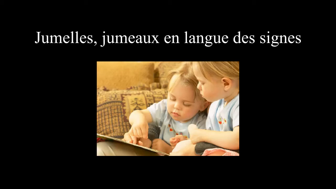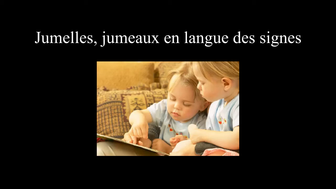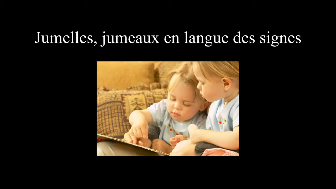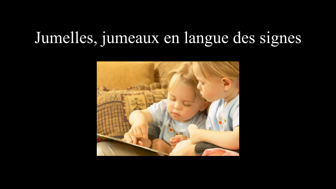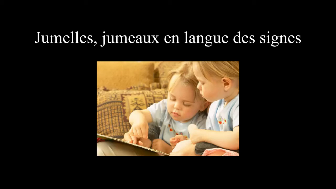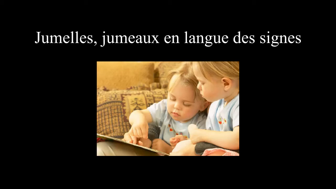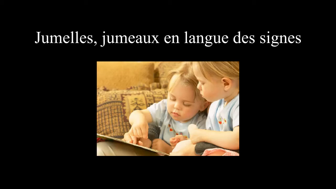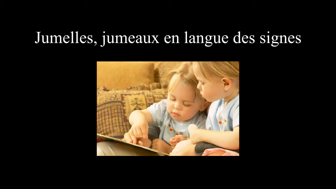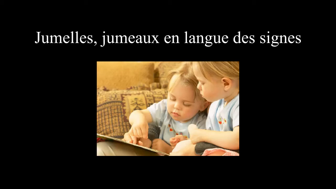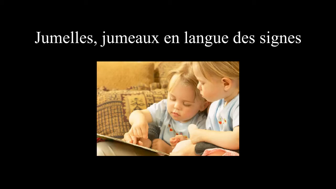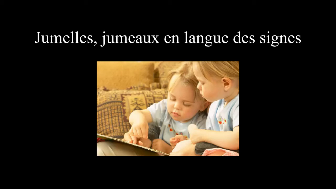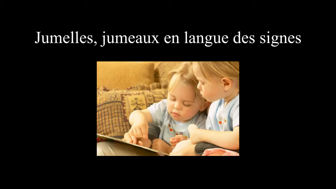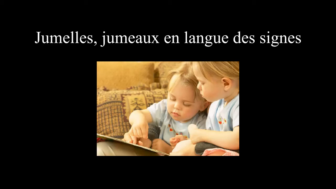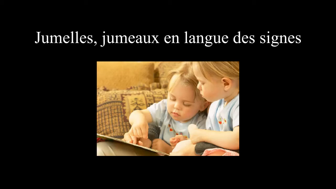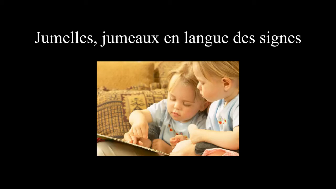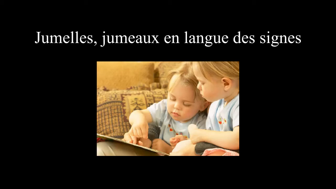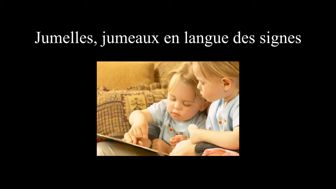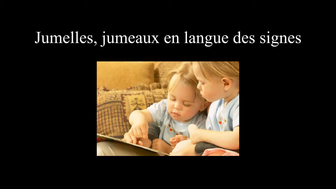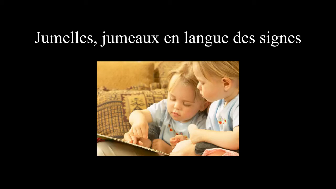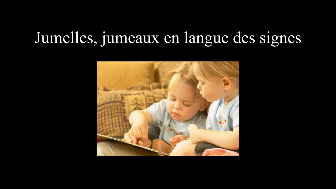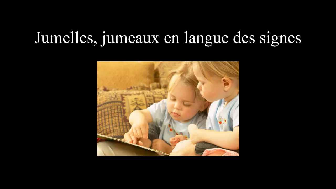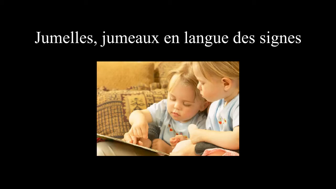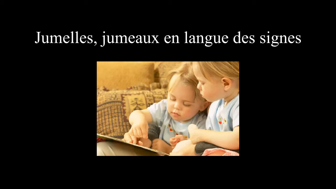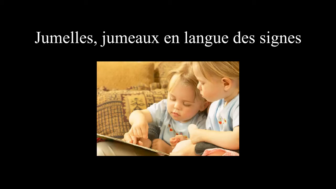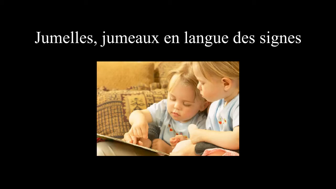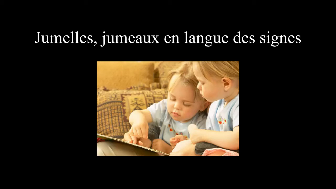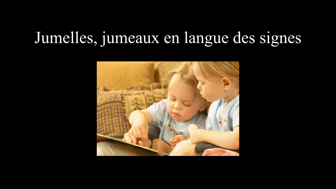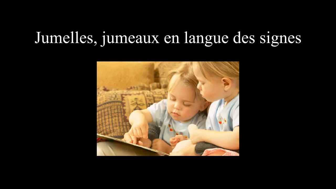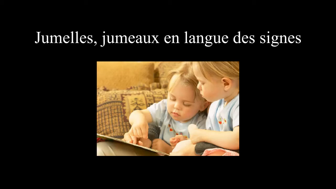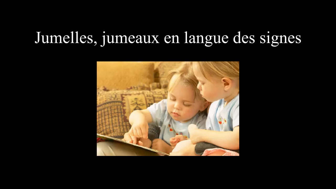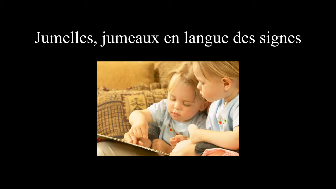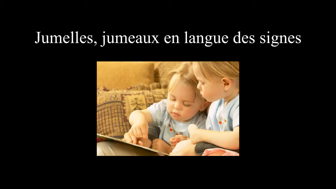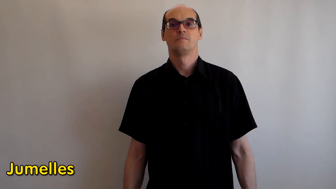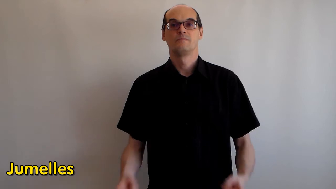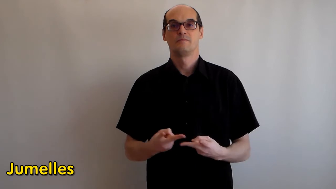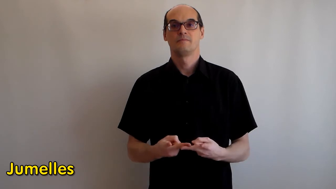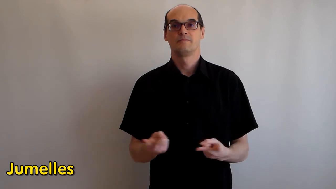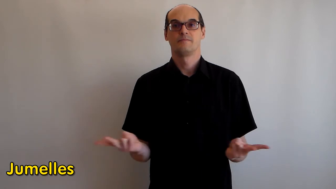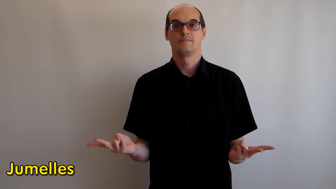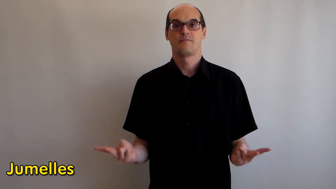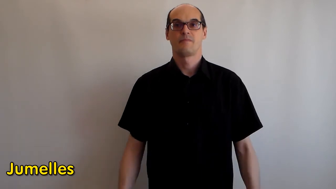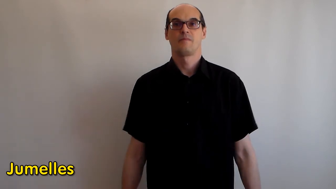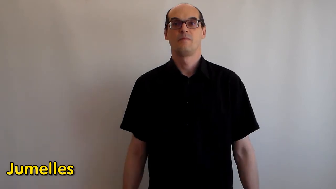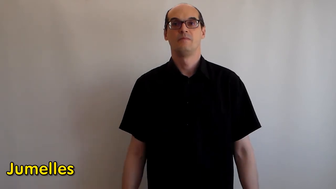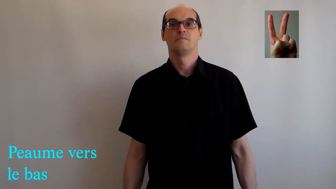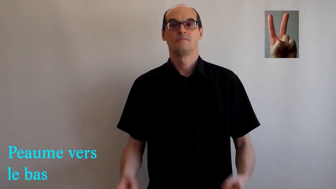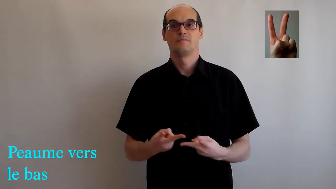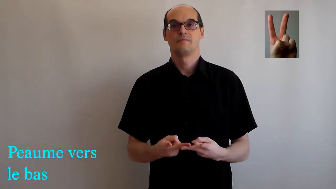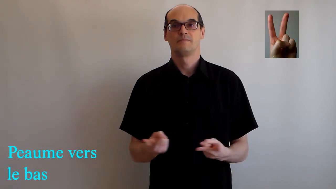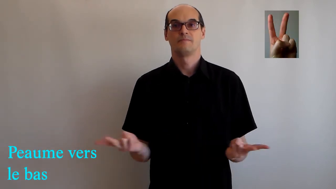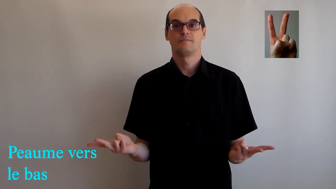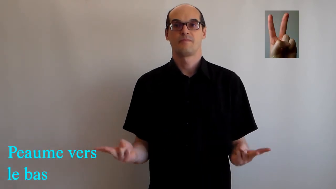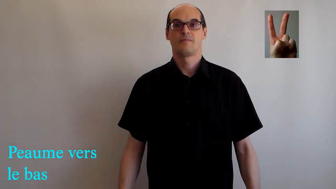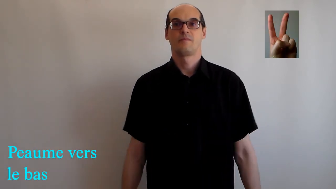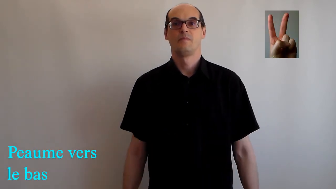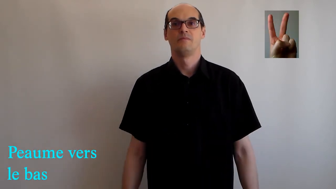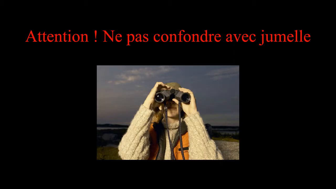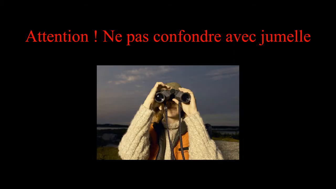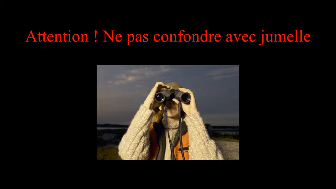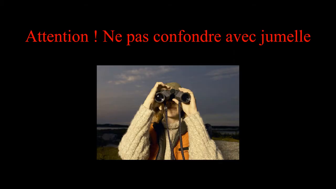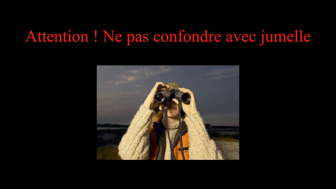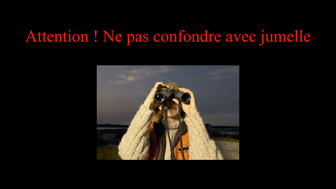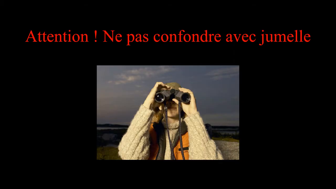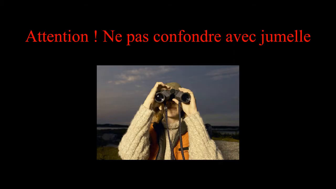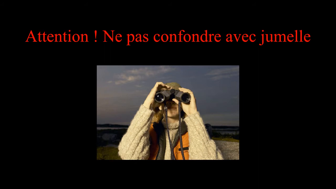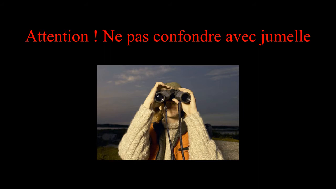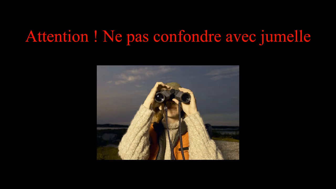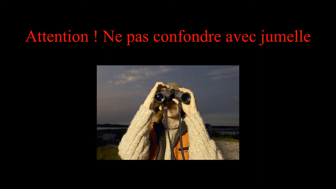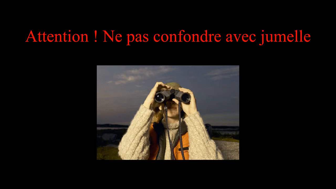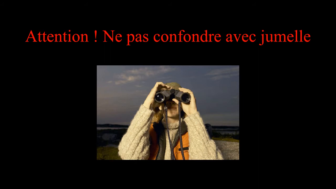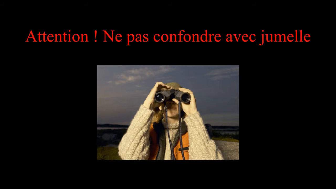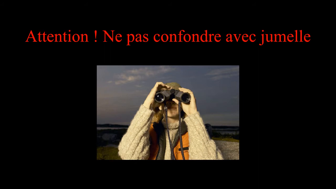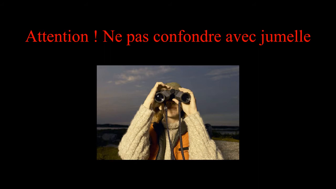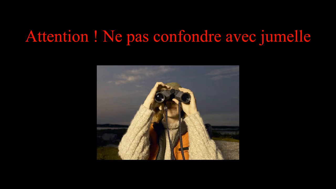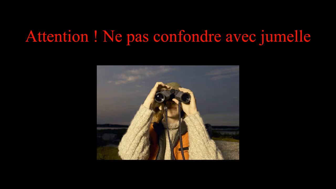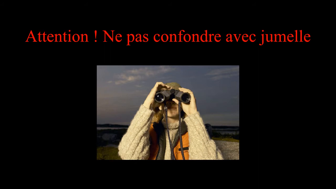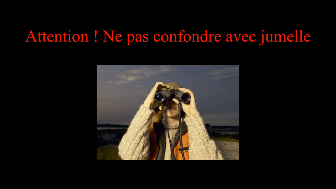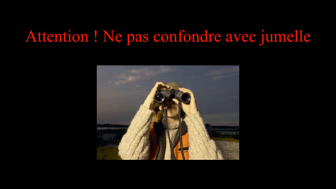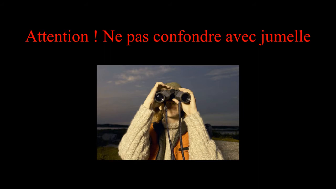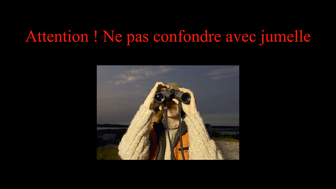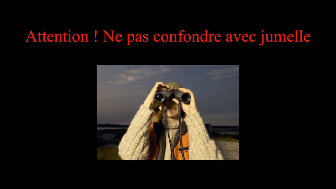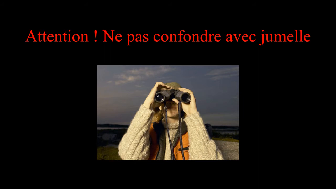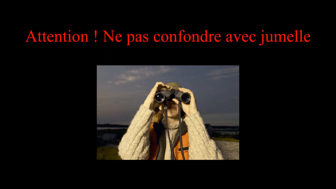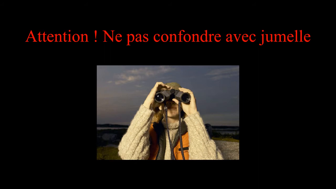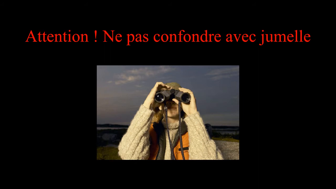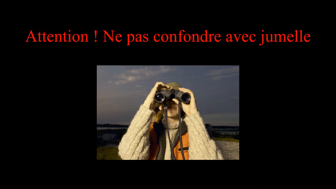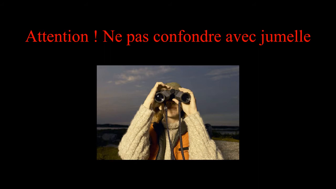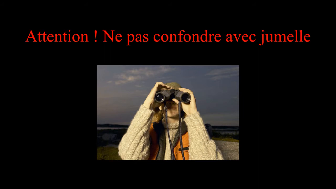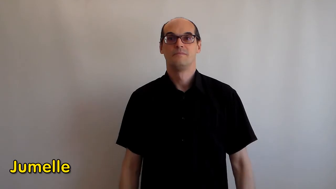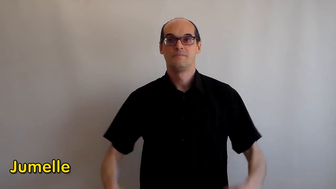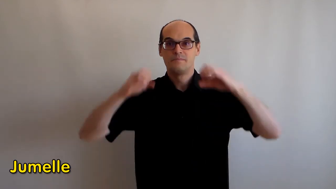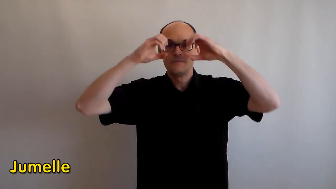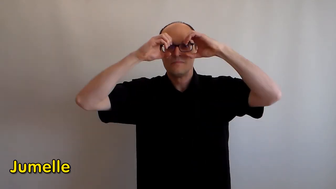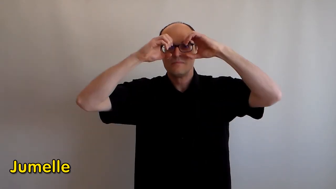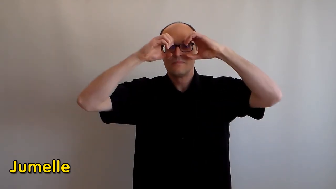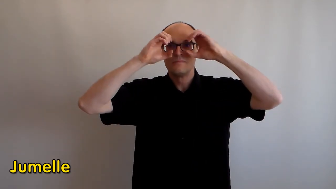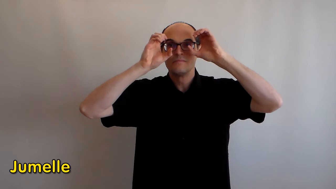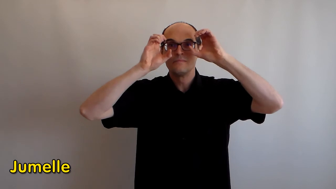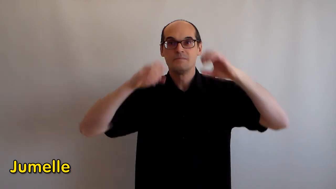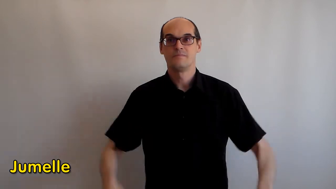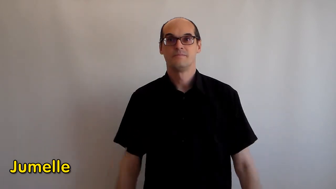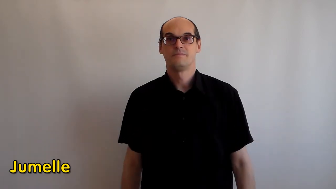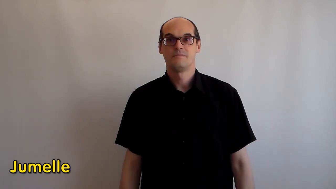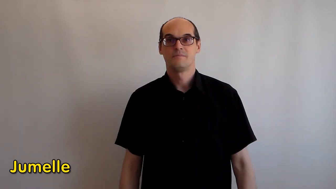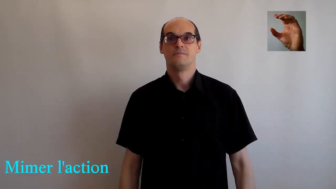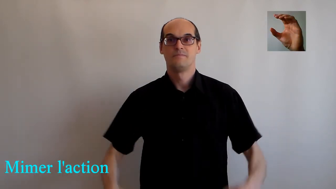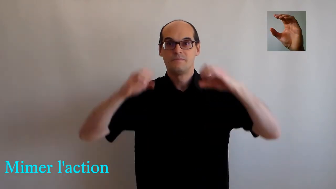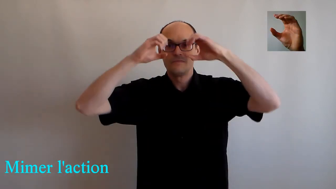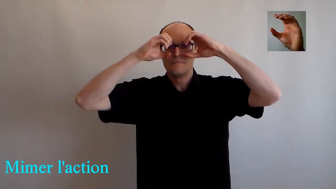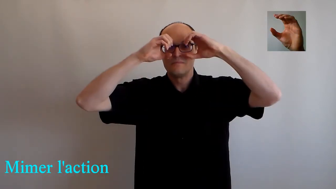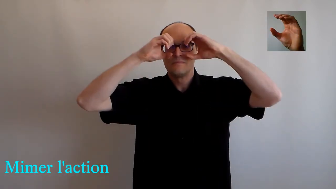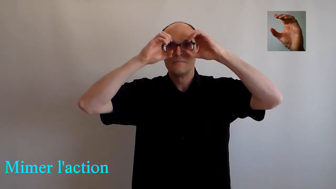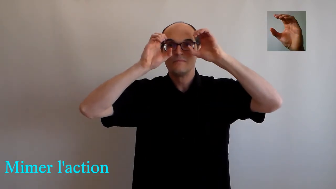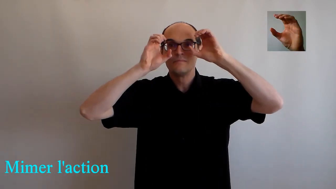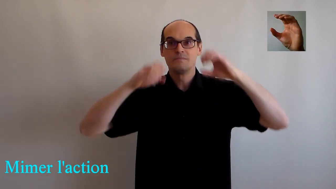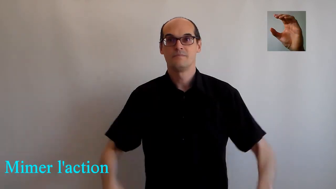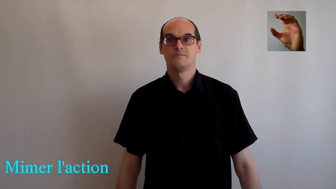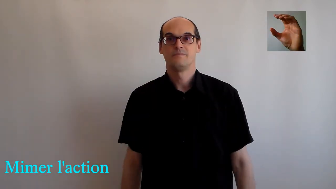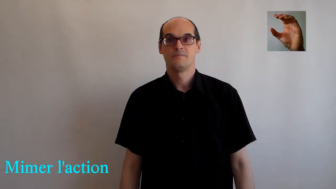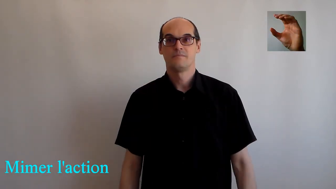Jumeaux, jumelles, jumelle